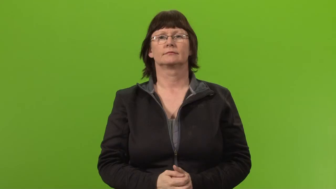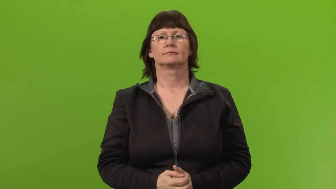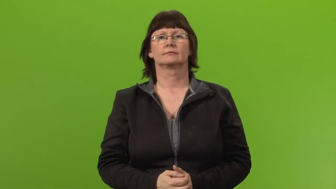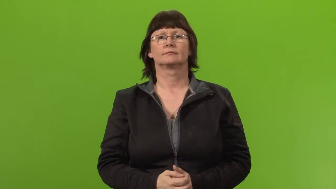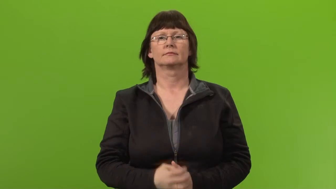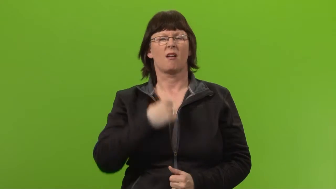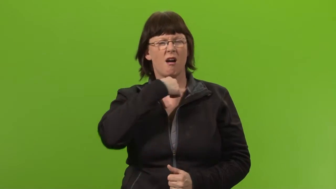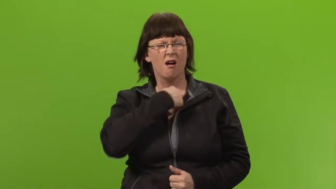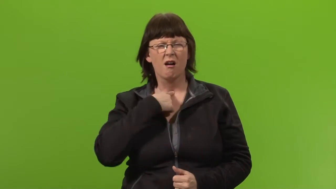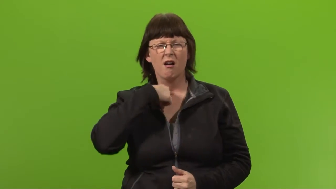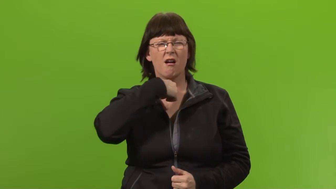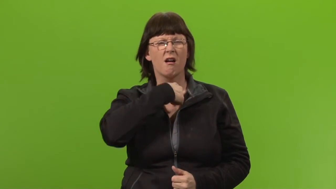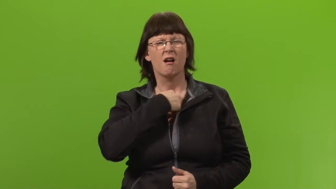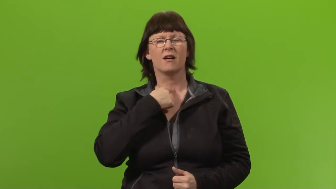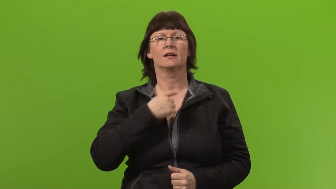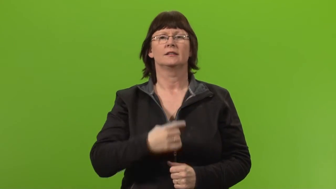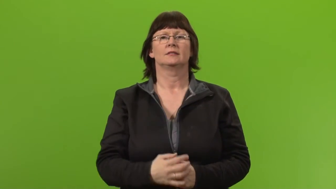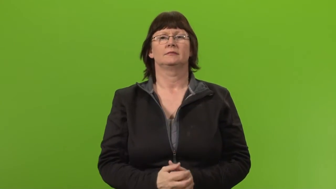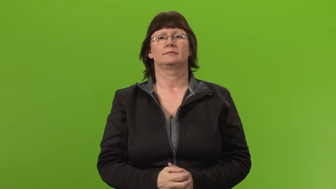Orga